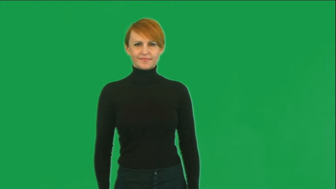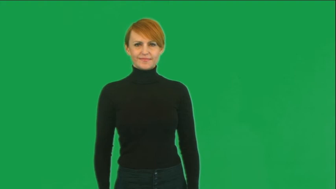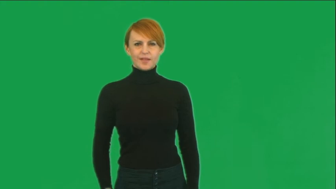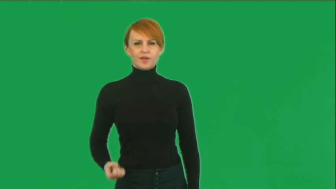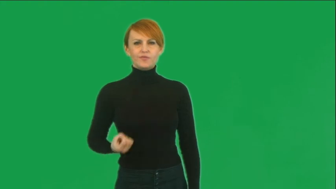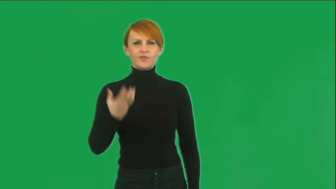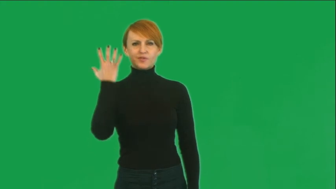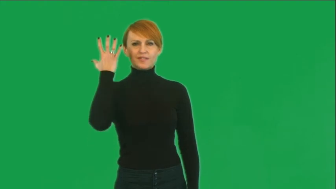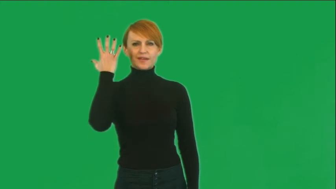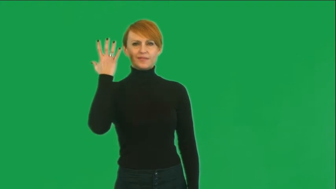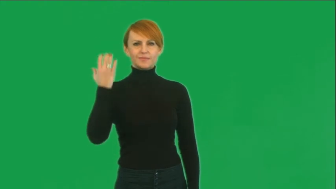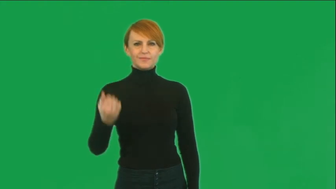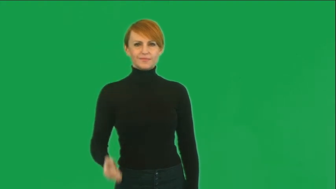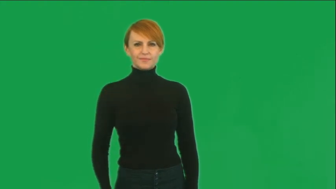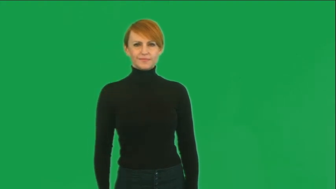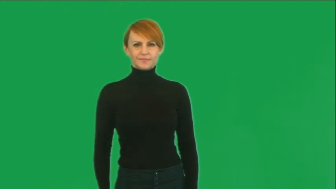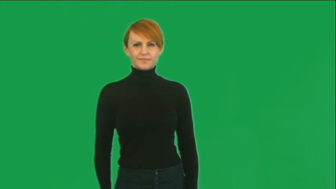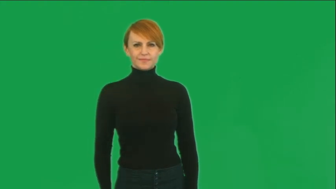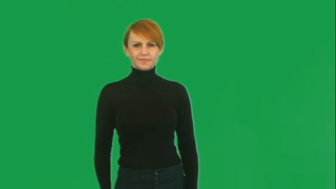wiosna